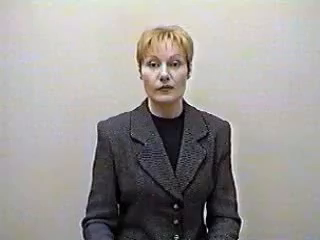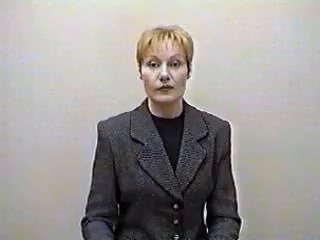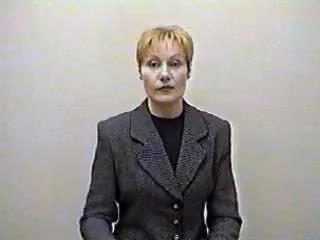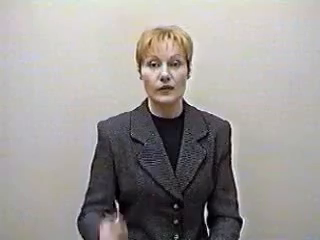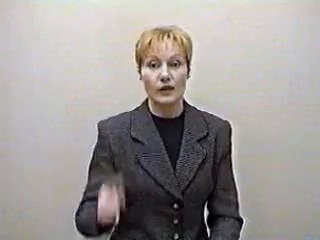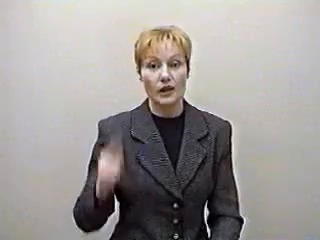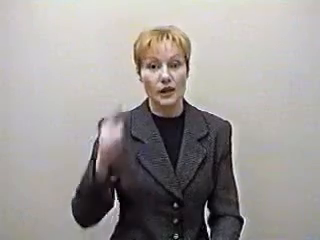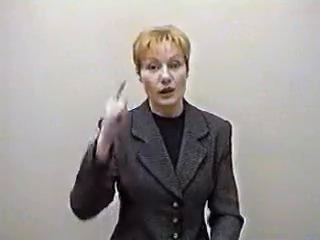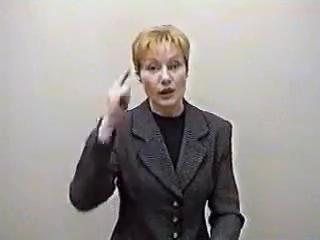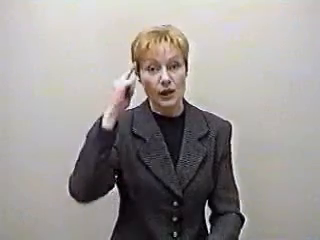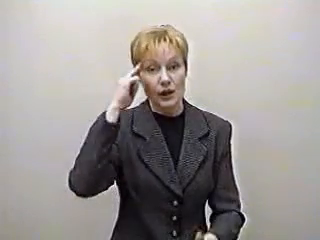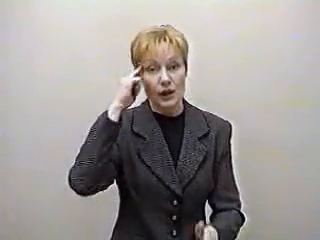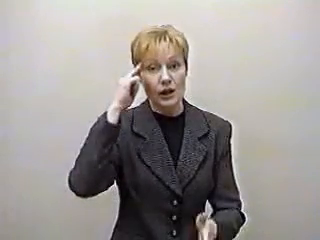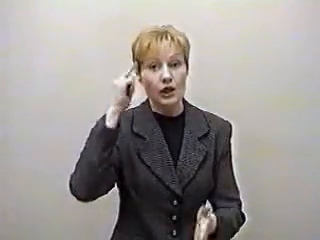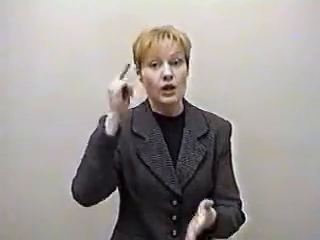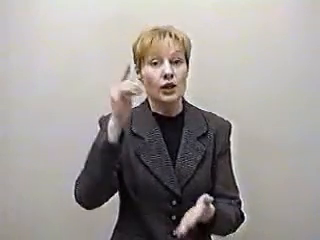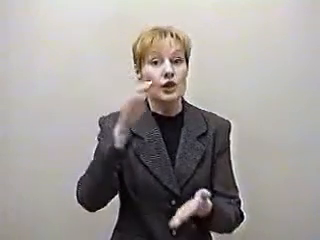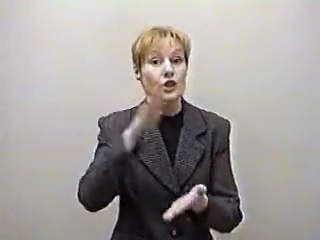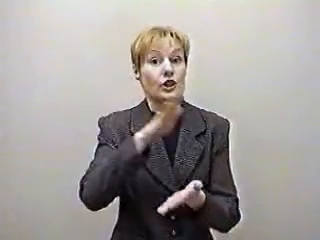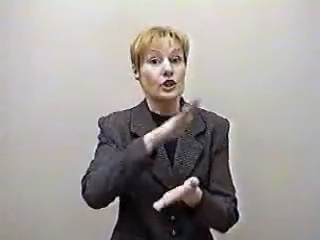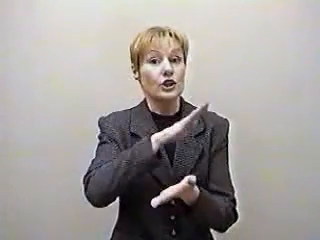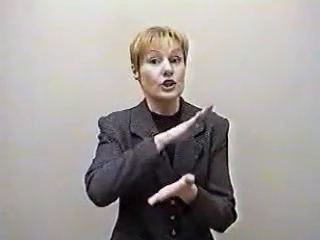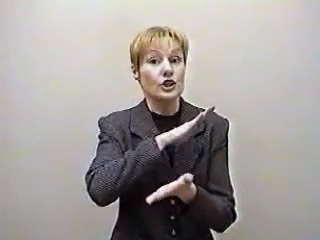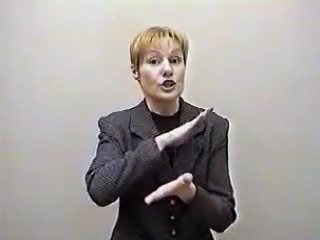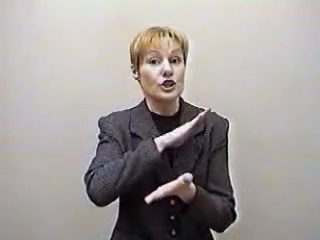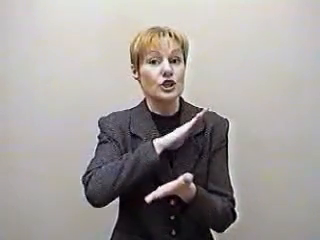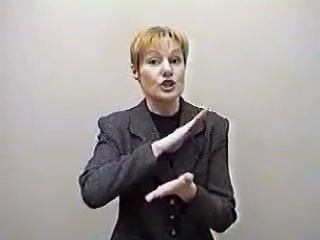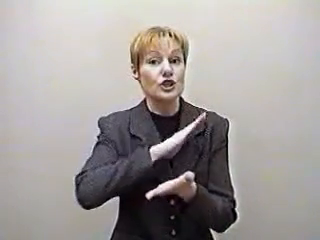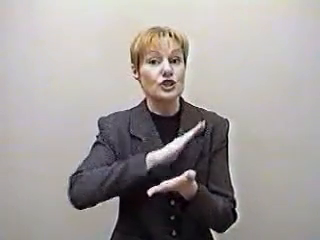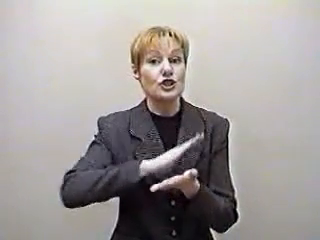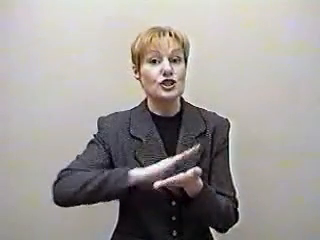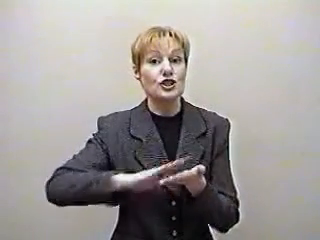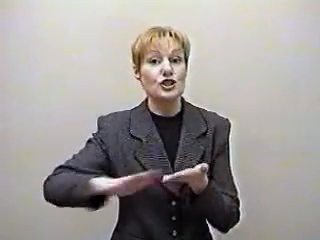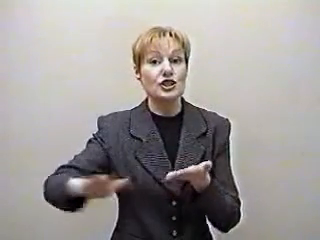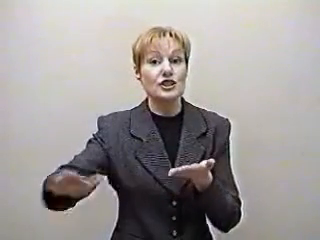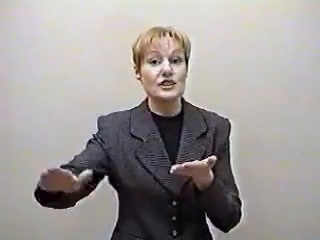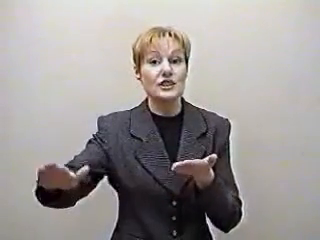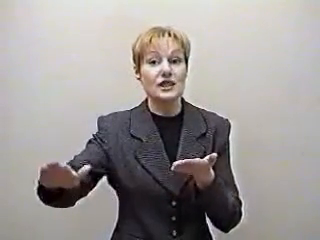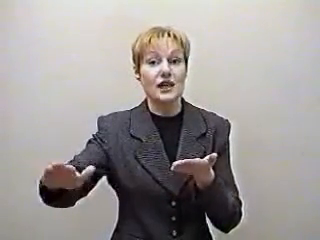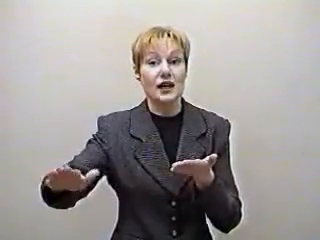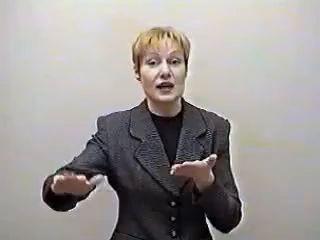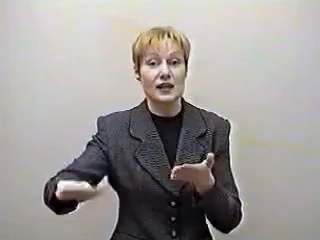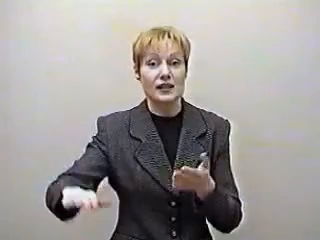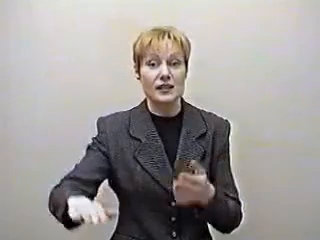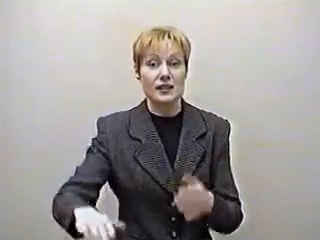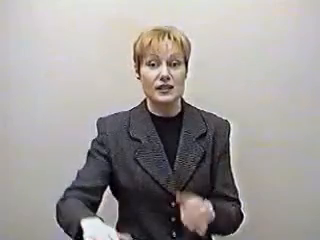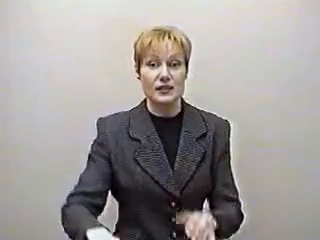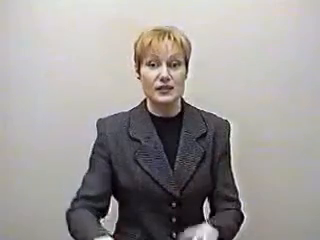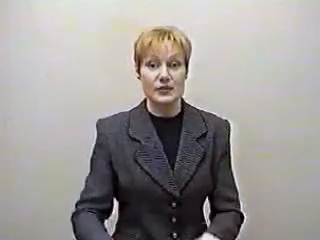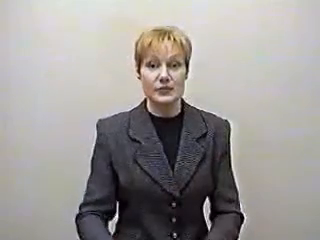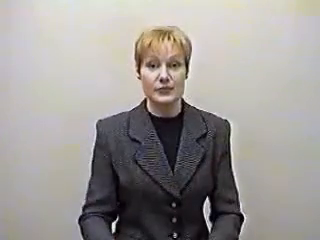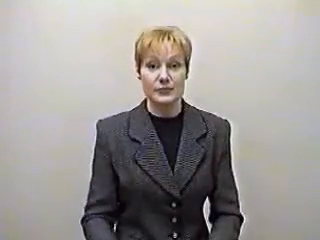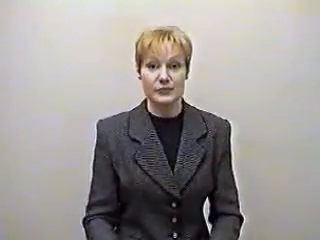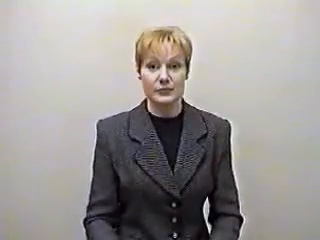исчезать